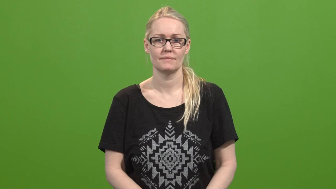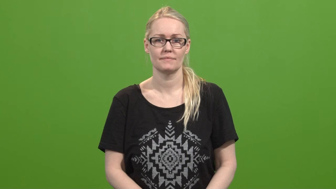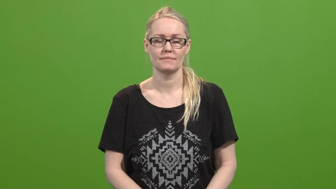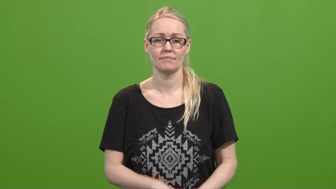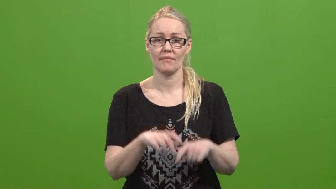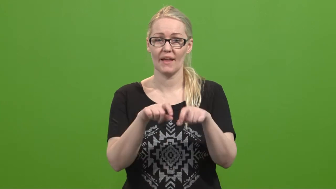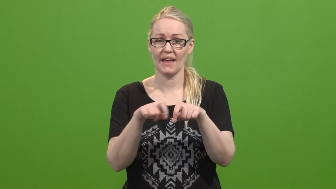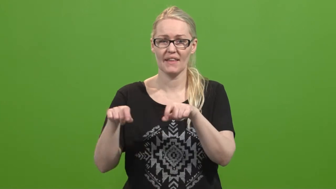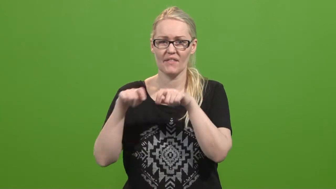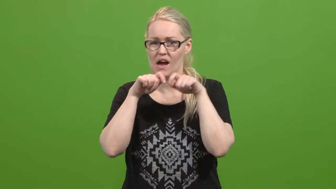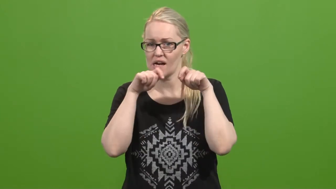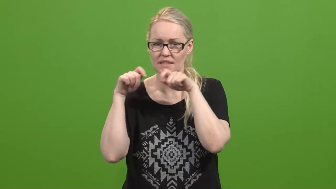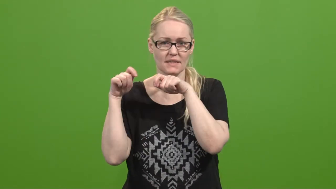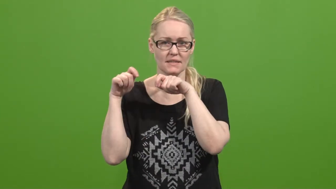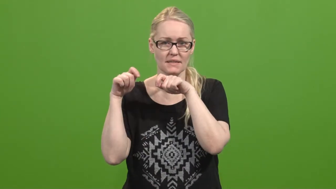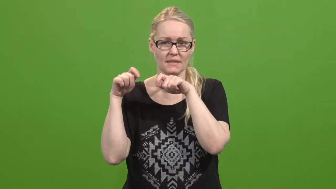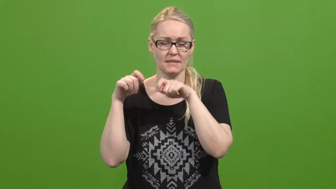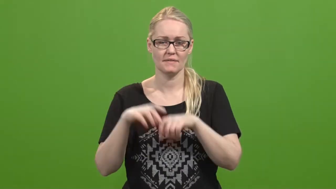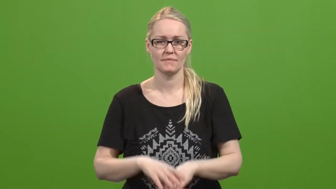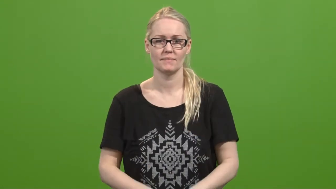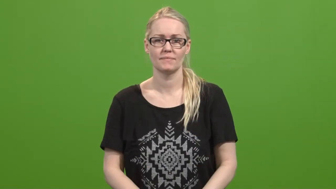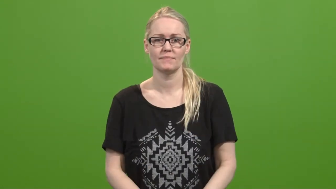rif